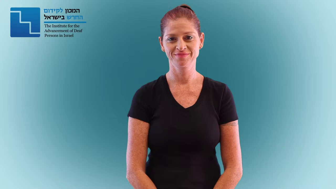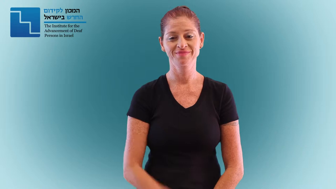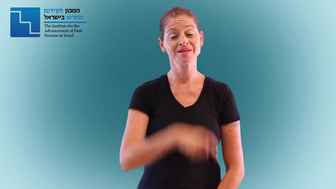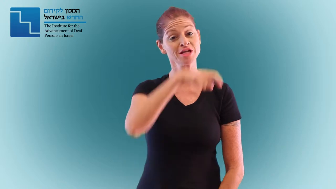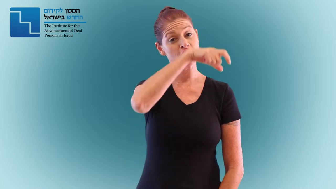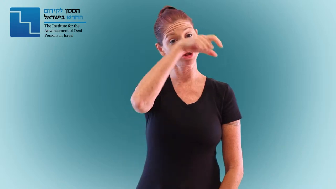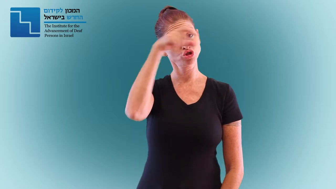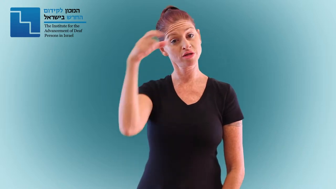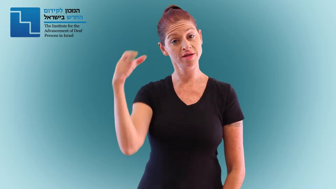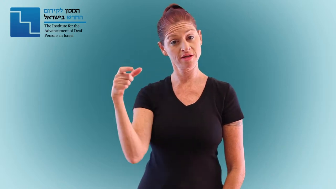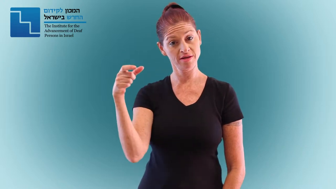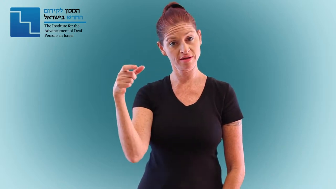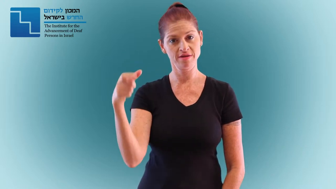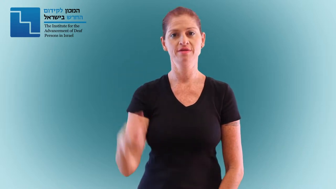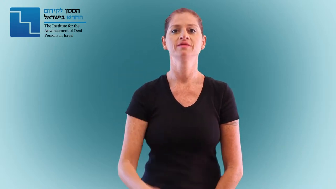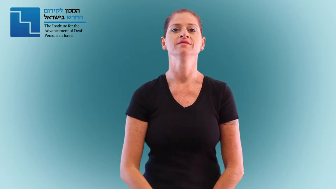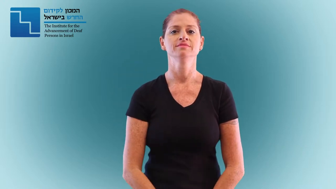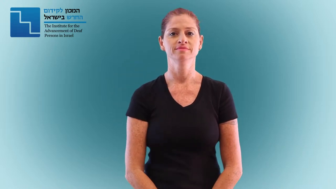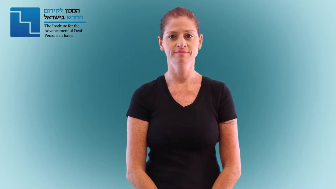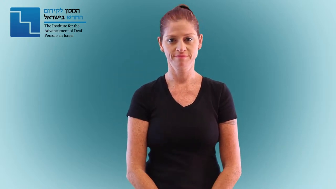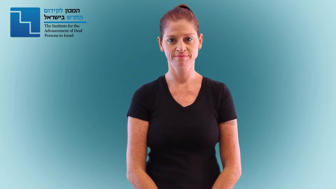גשר